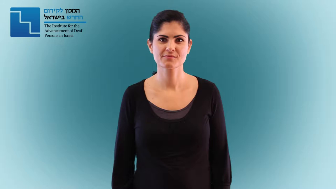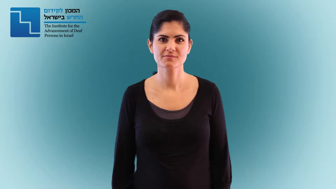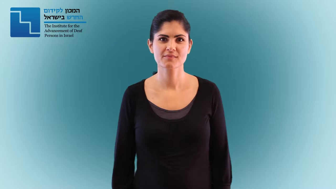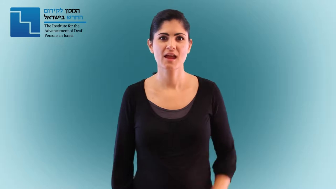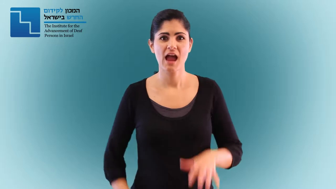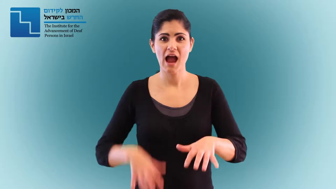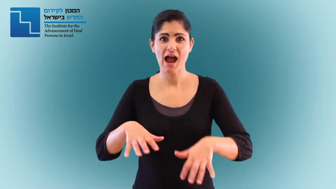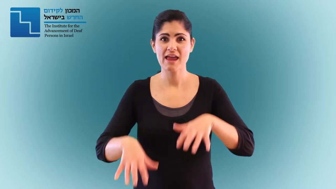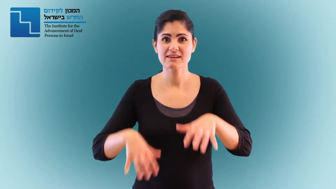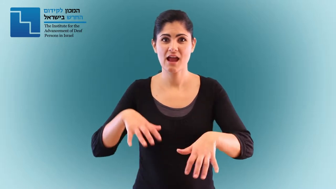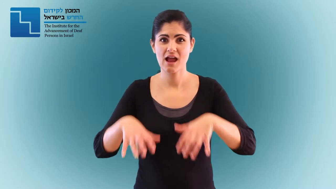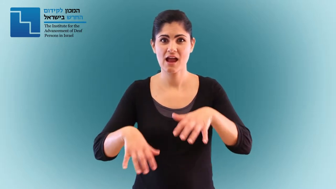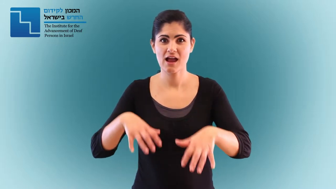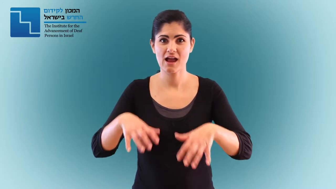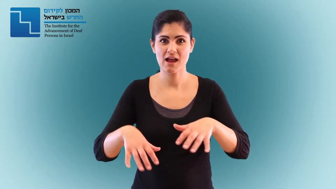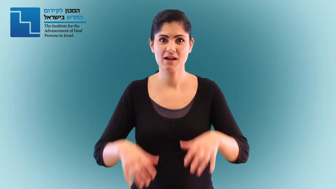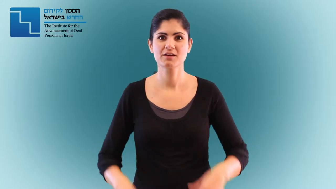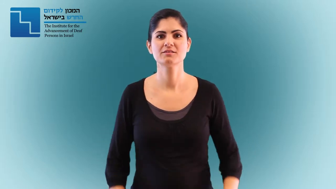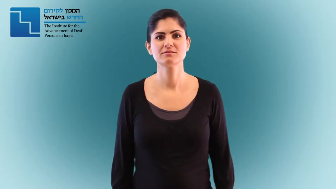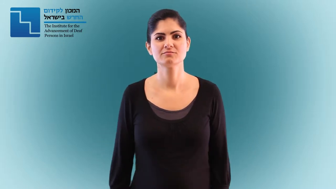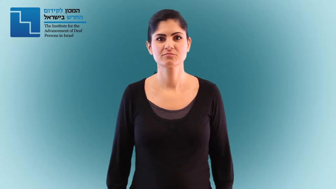חיה